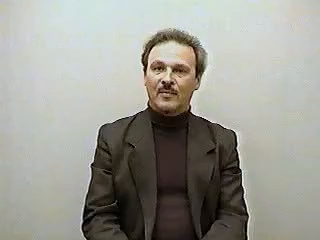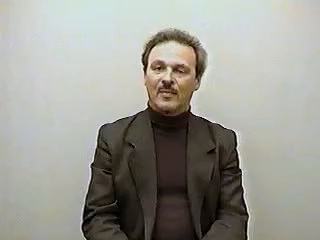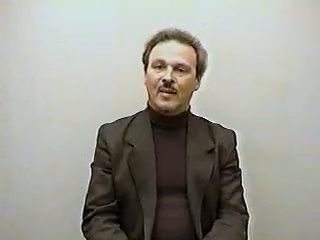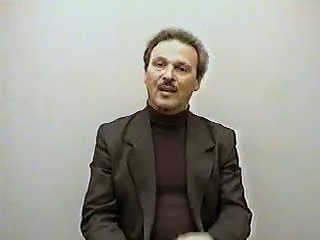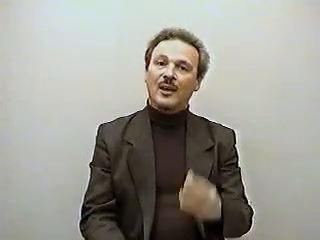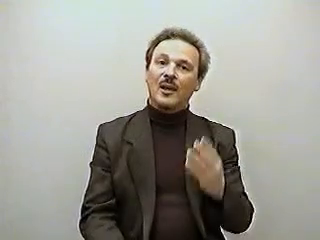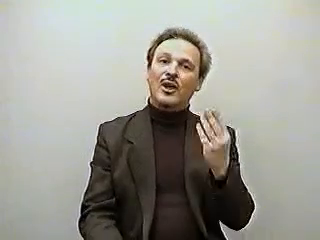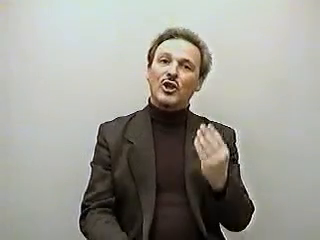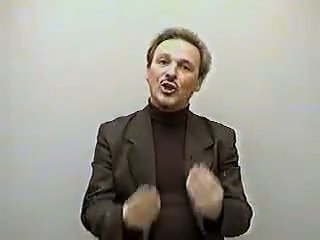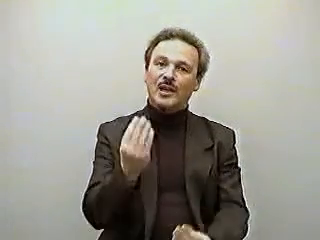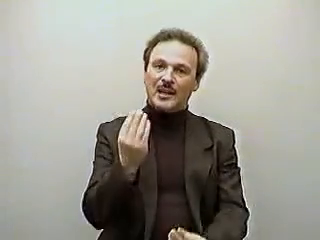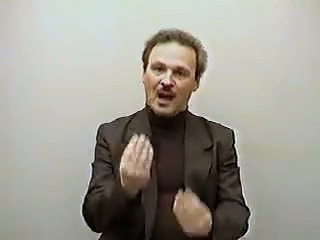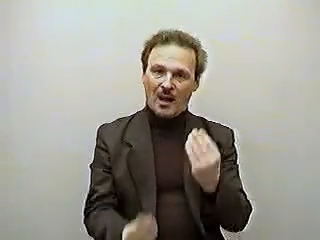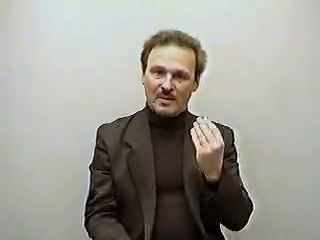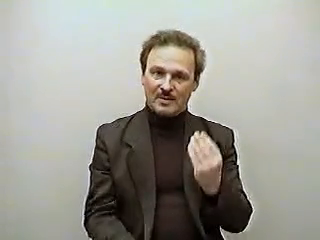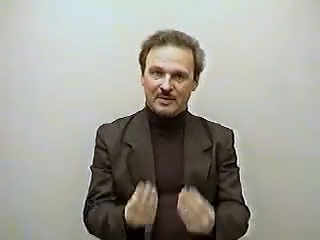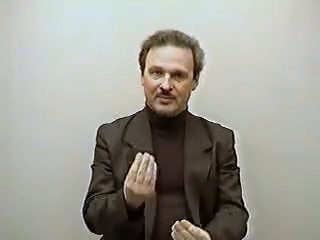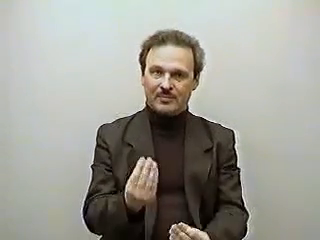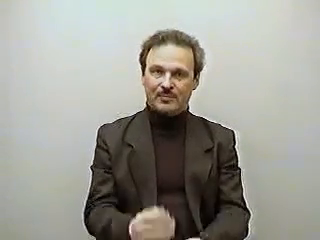играть